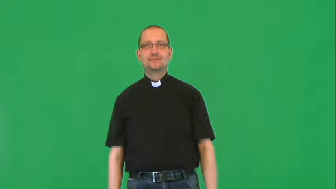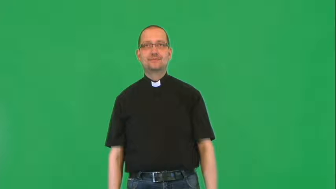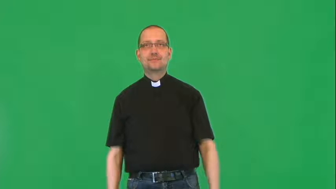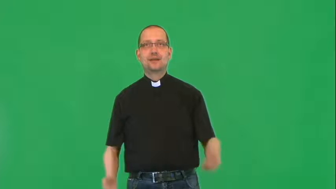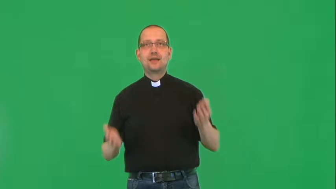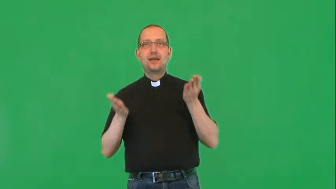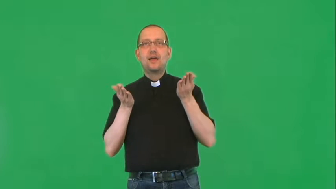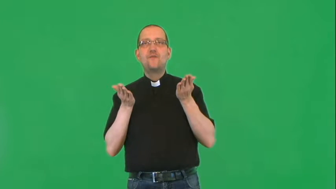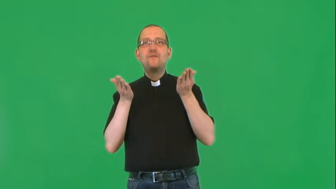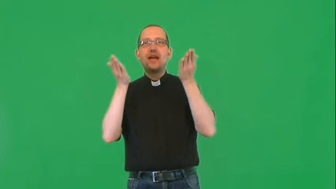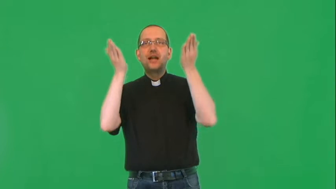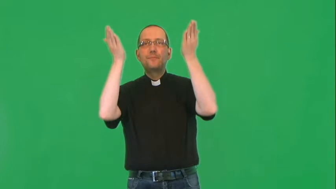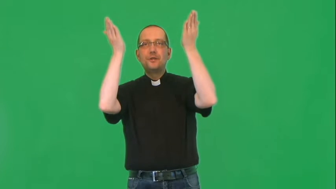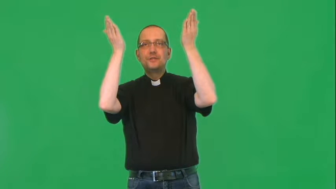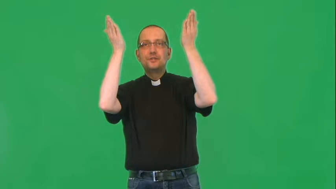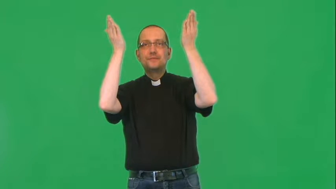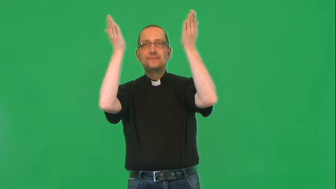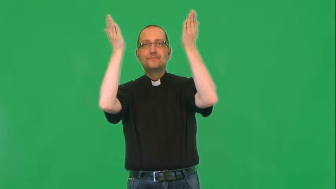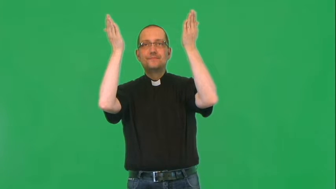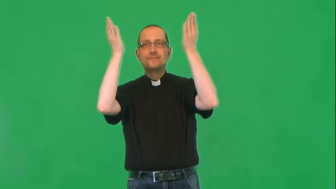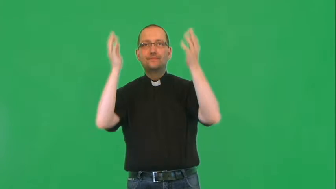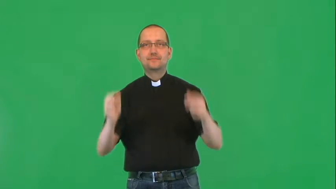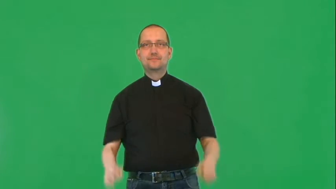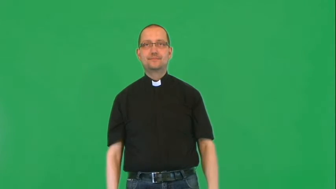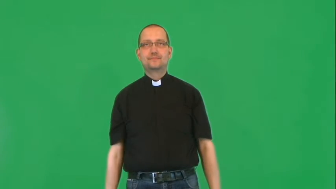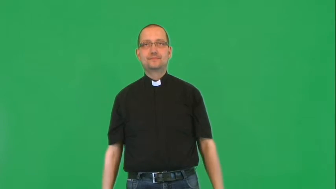wielbić